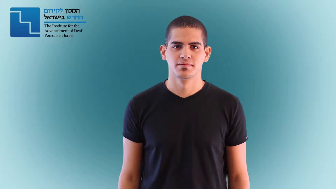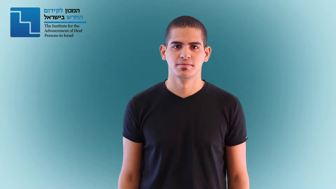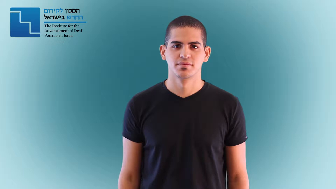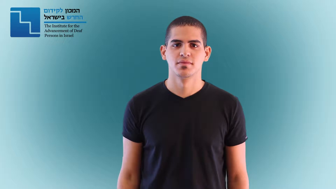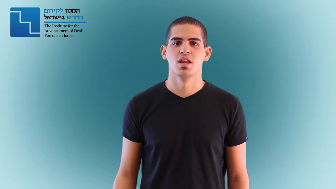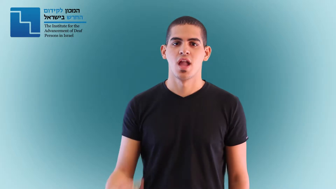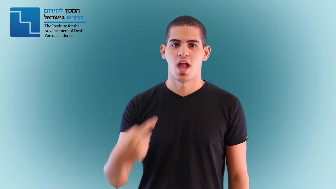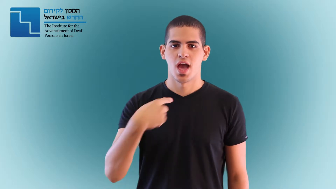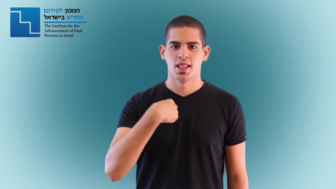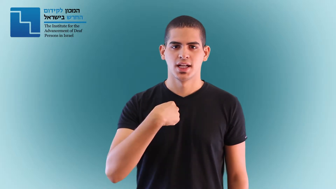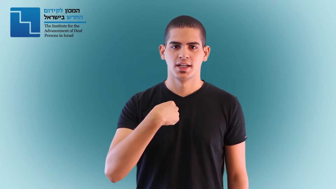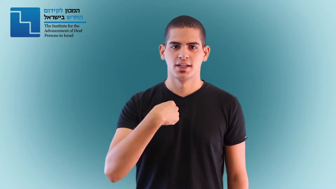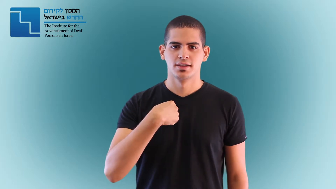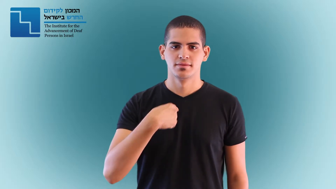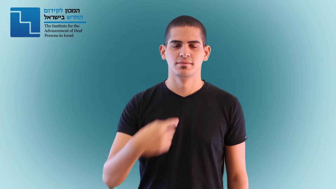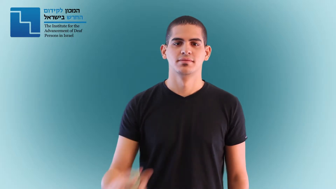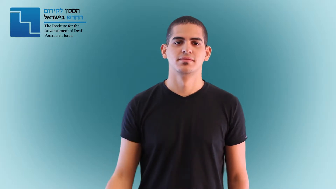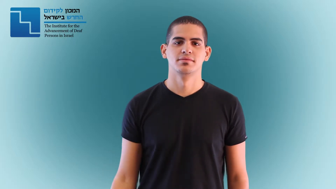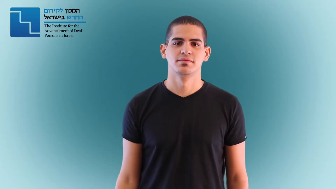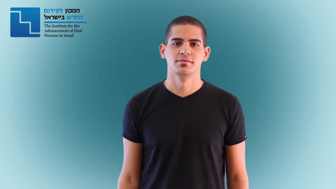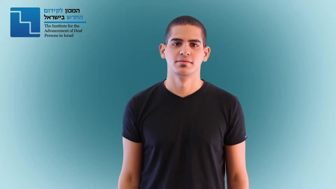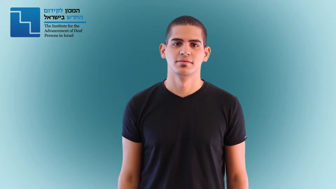אני